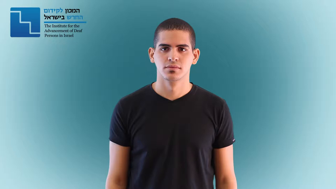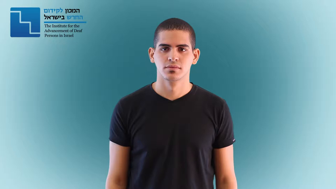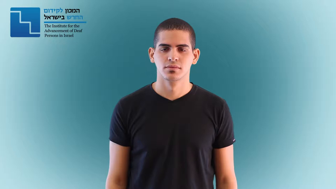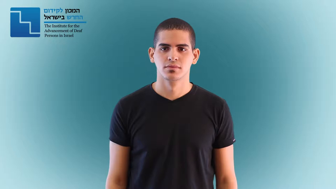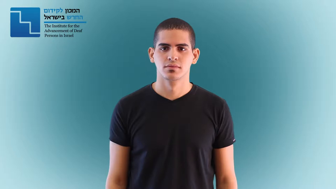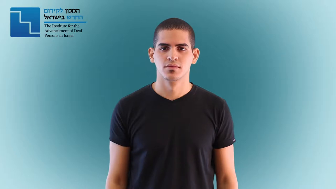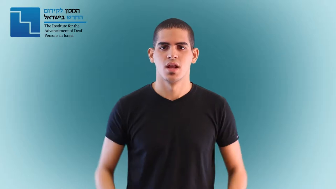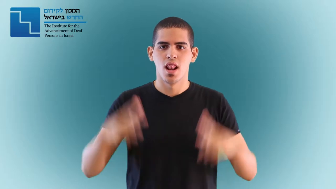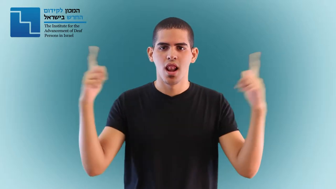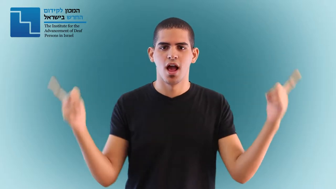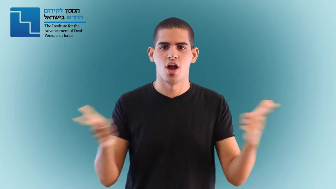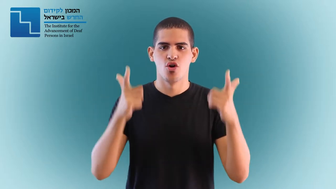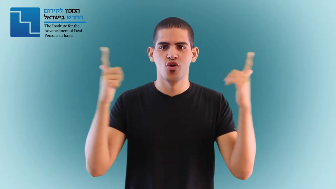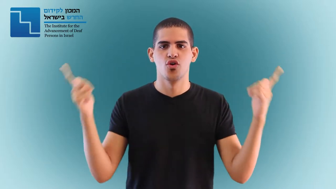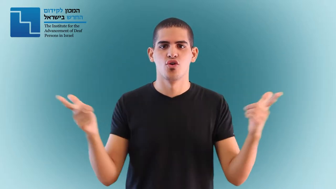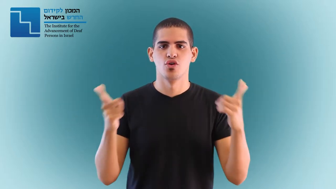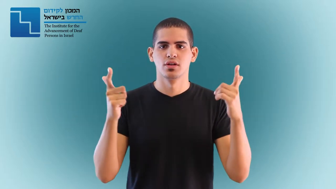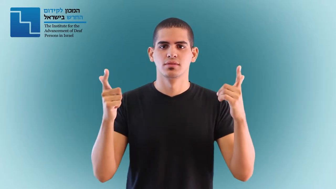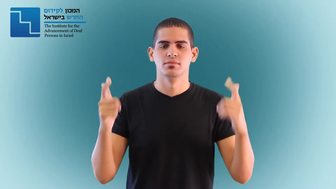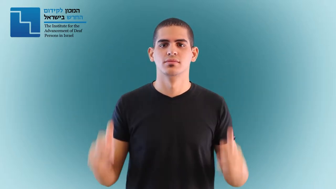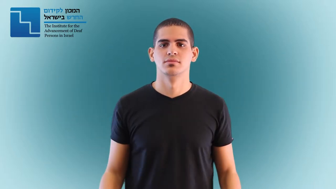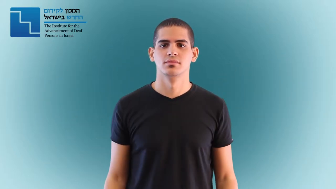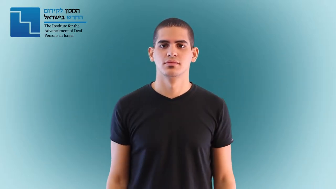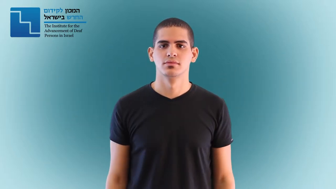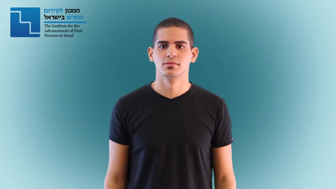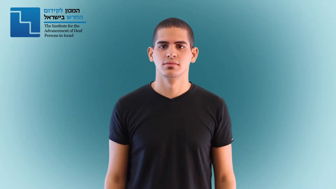לחגוג